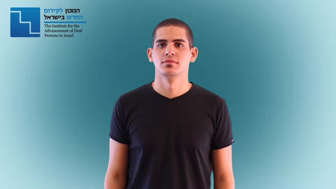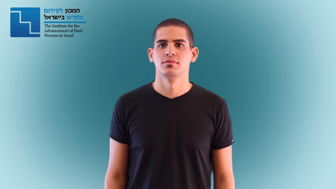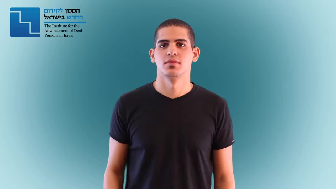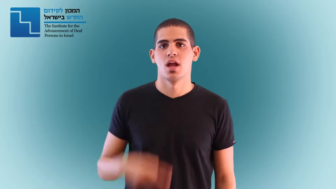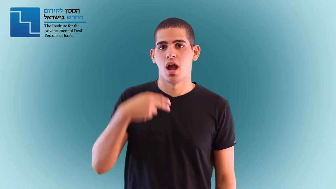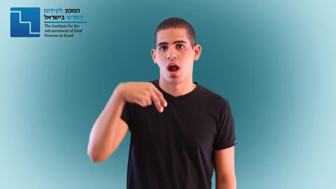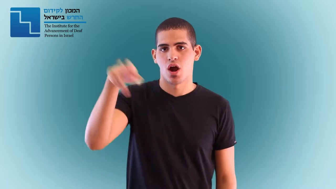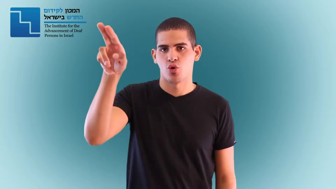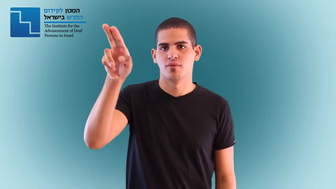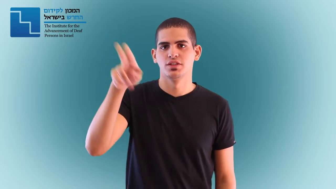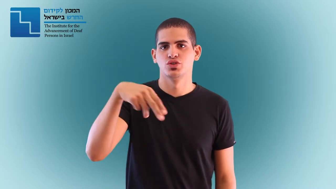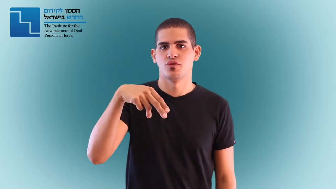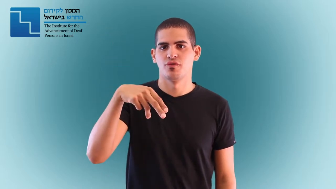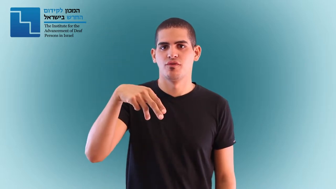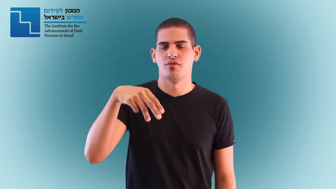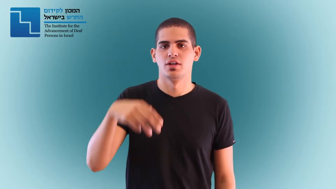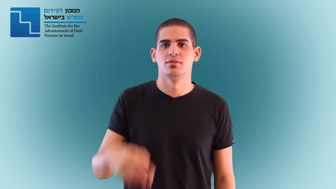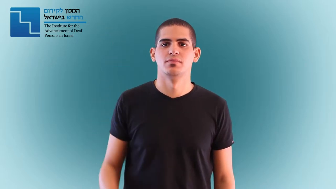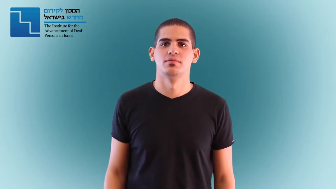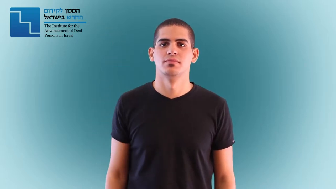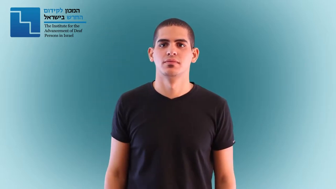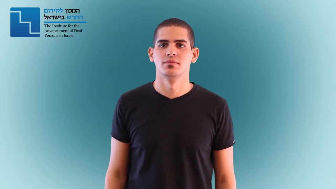הלוך ושוב